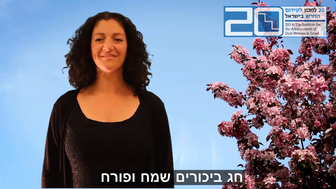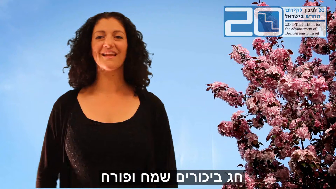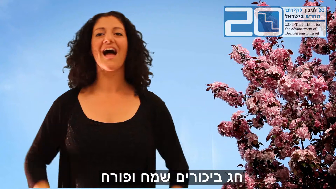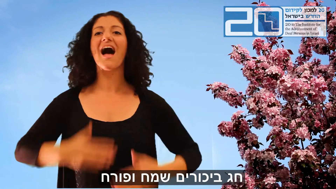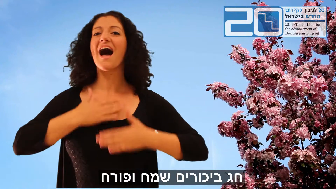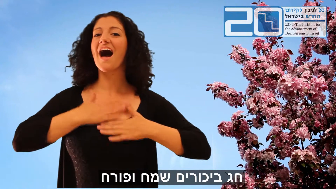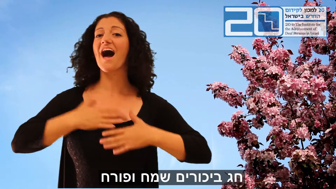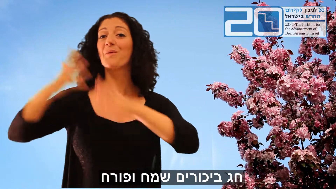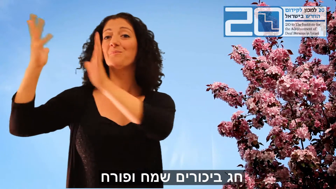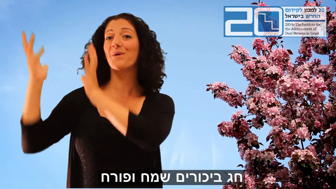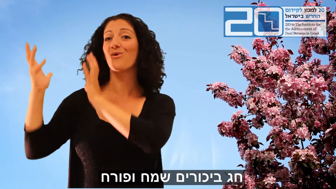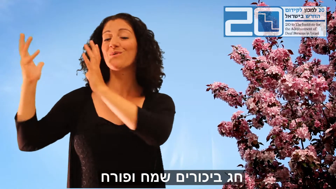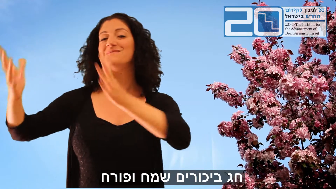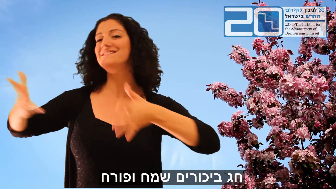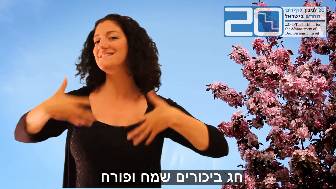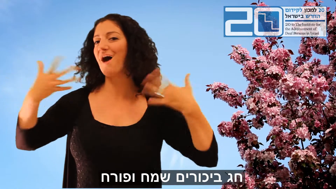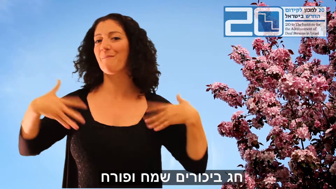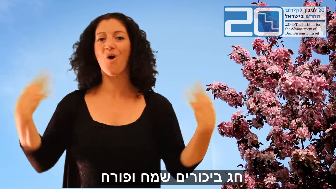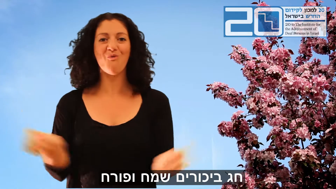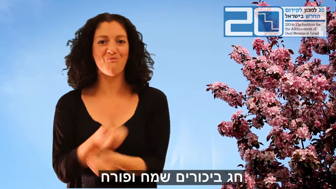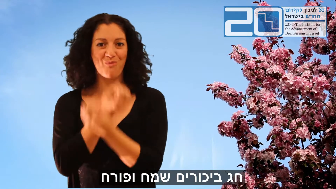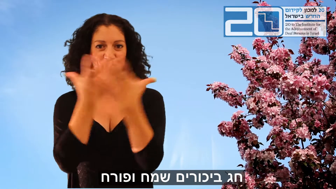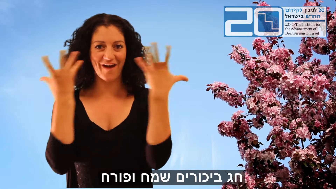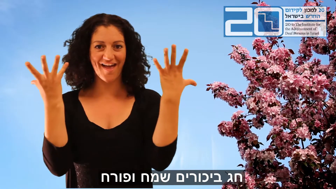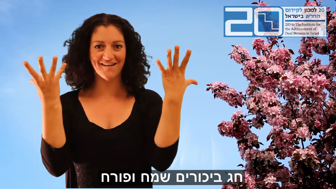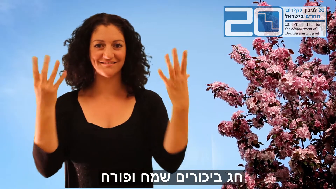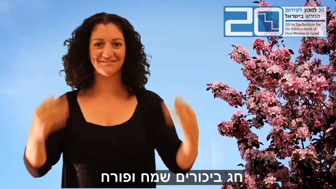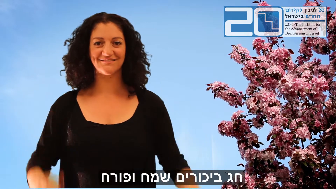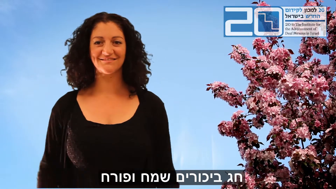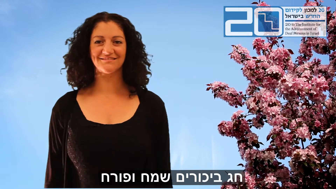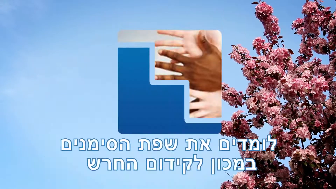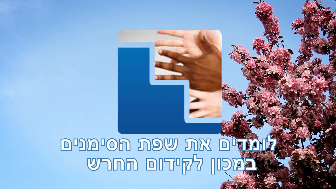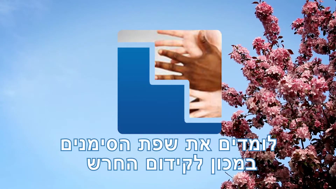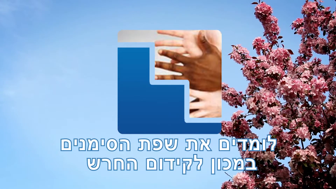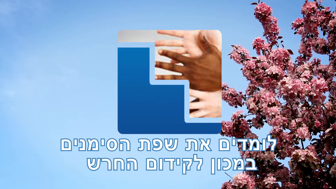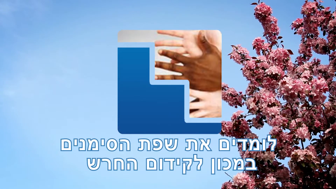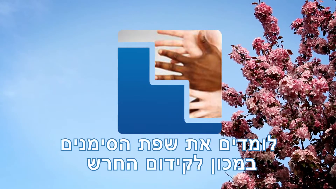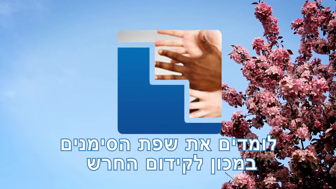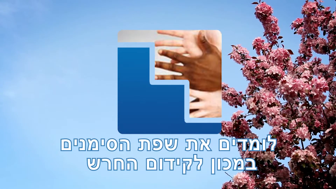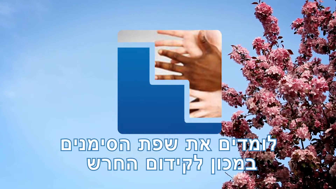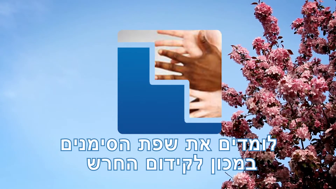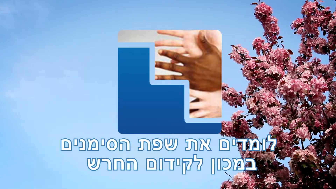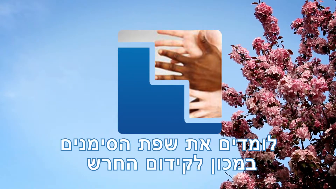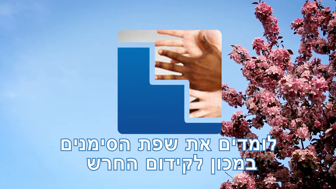חג ביכורים שמח